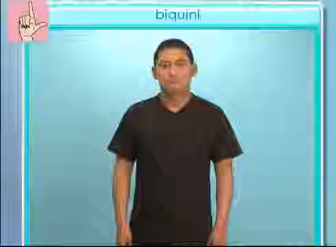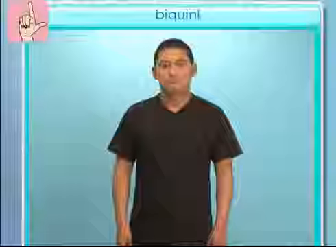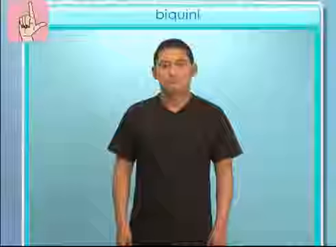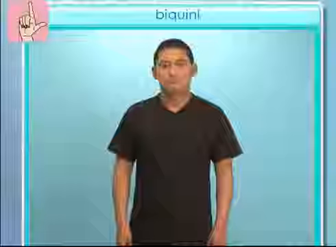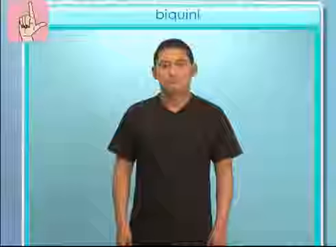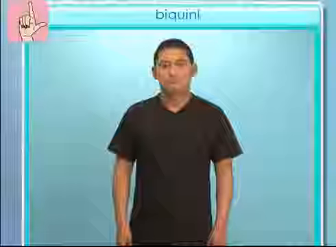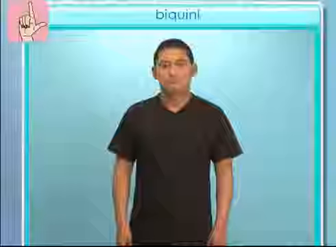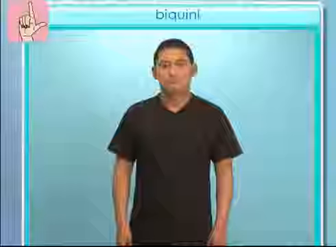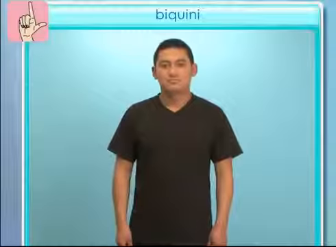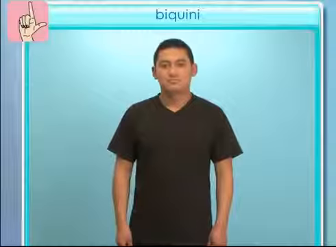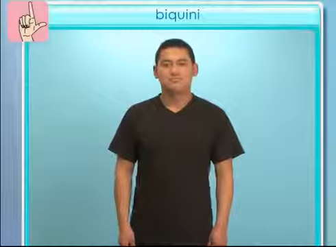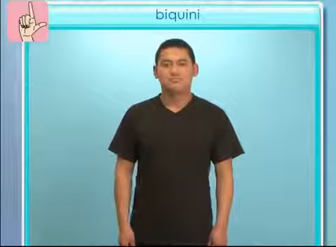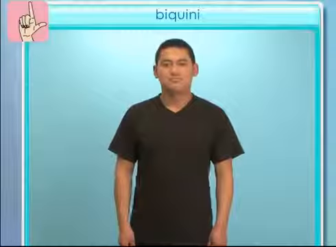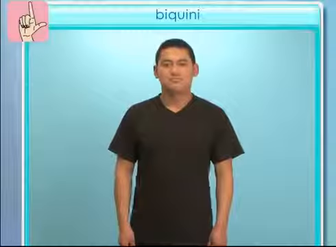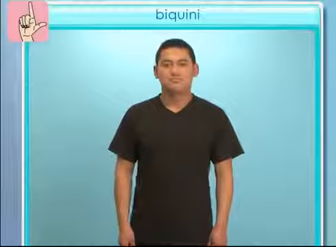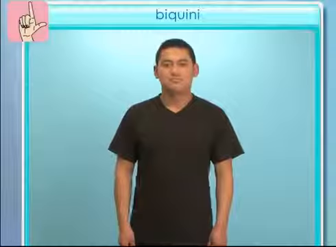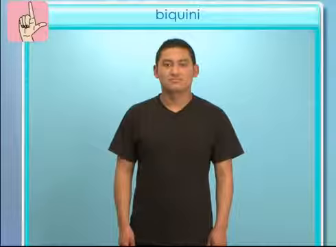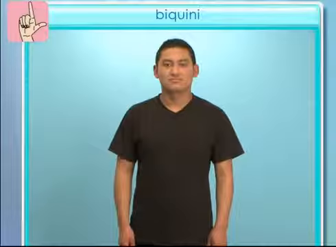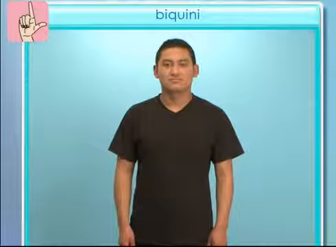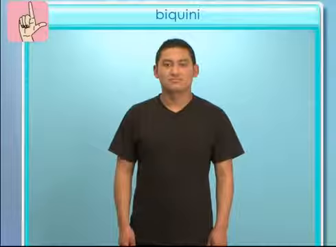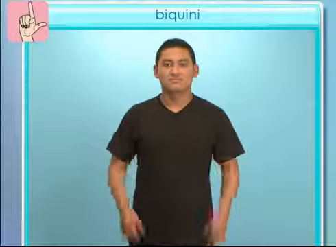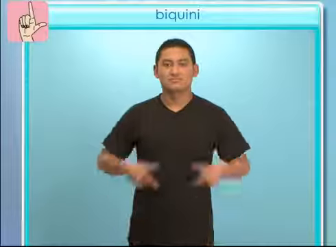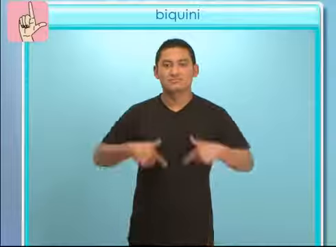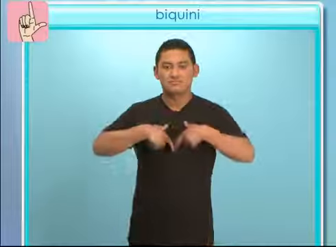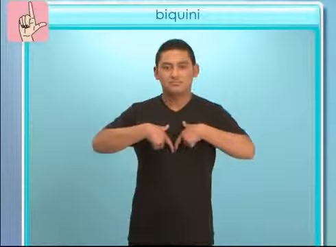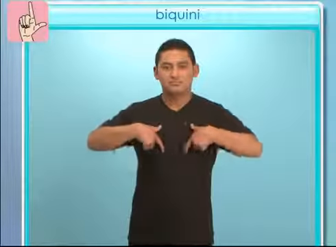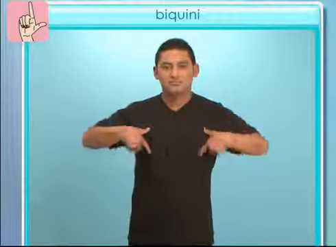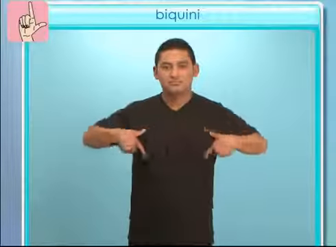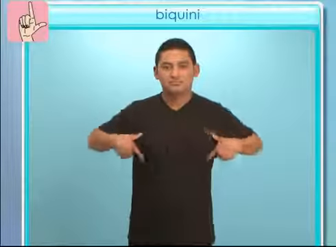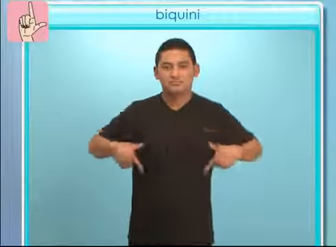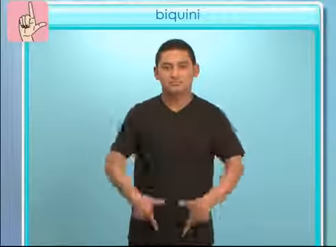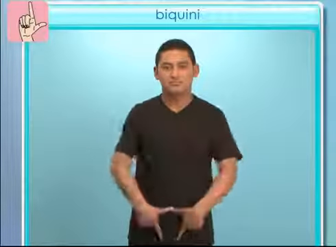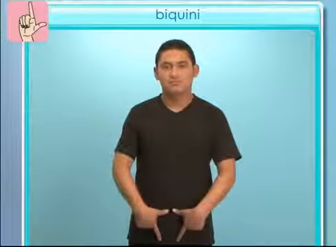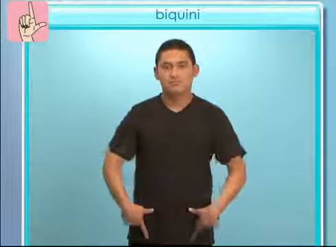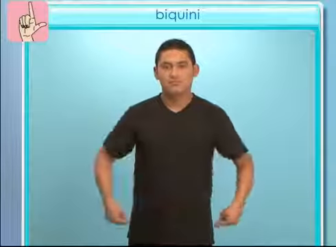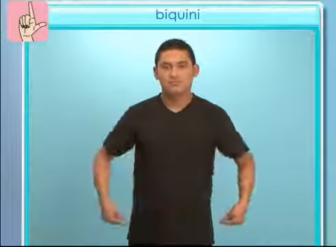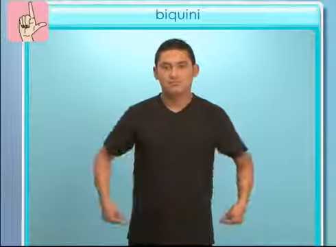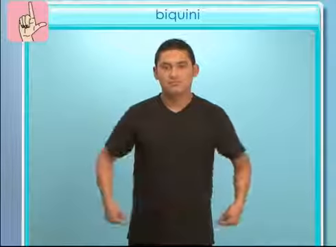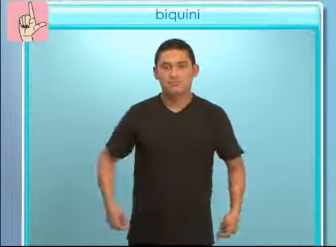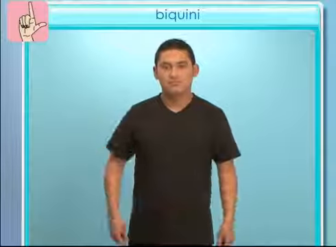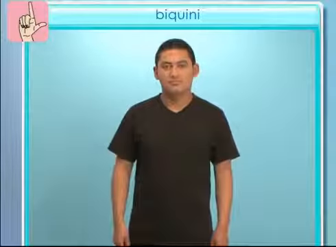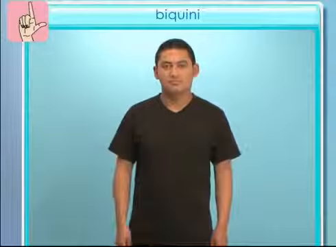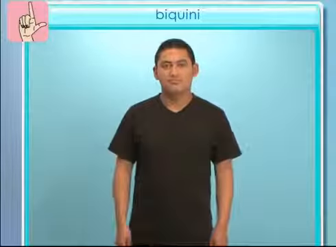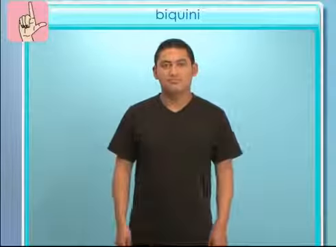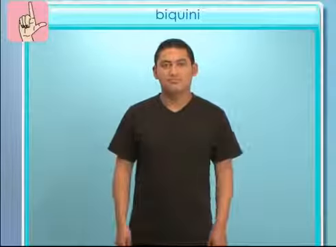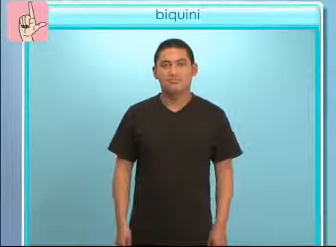Biquini